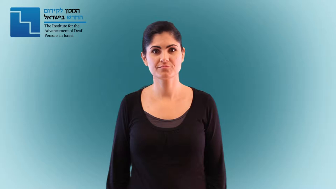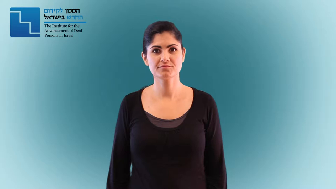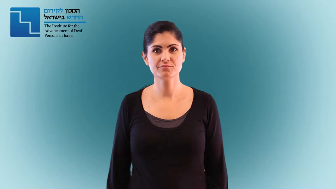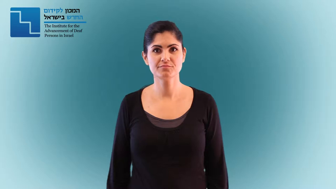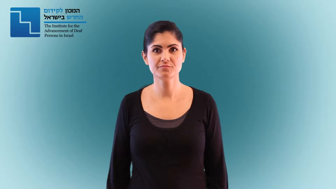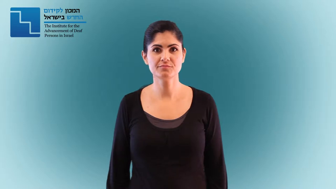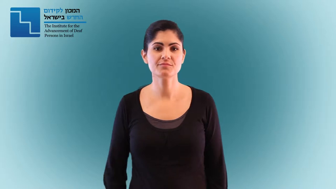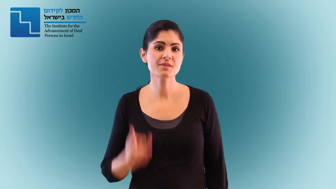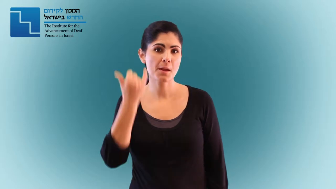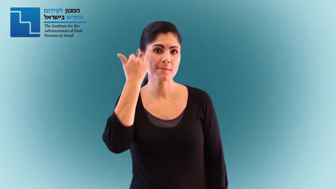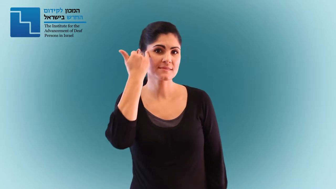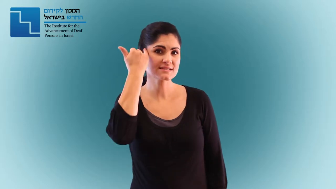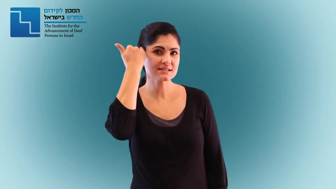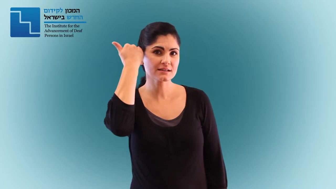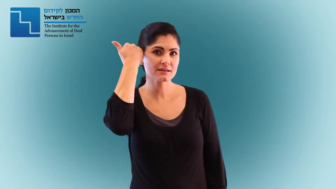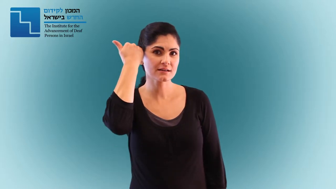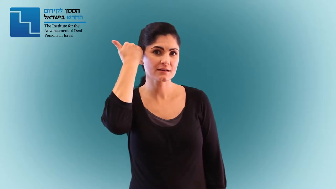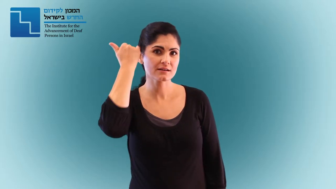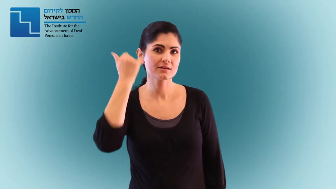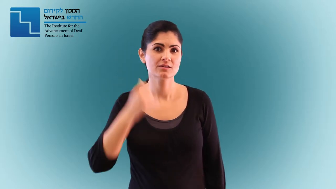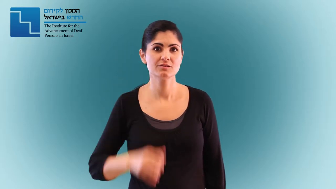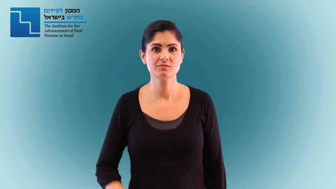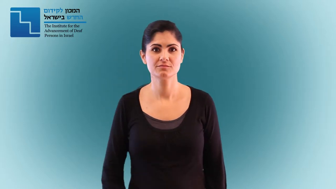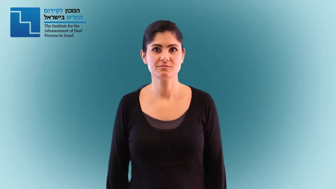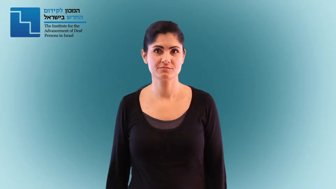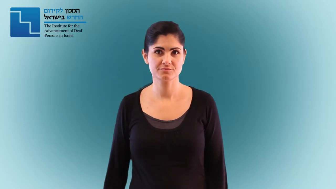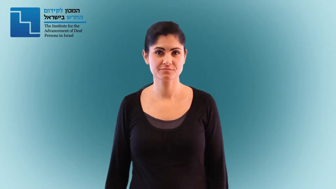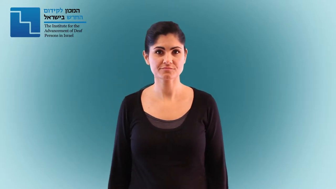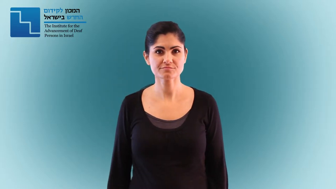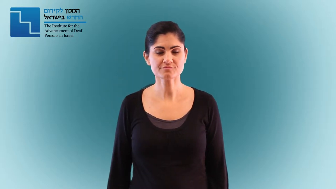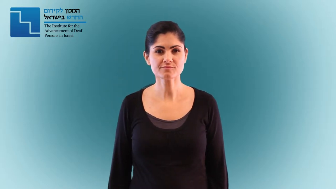מזכיר (משרד)